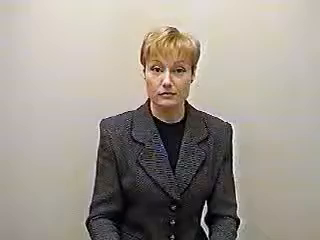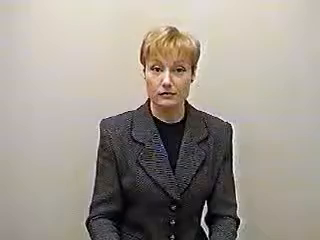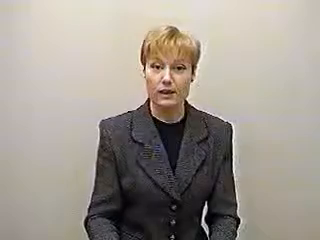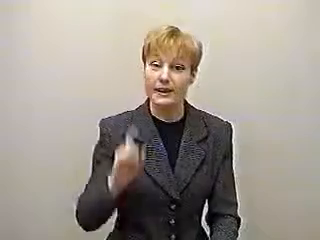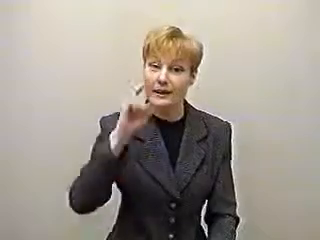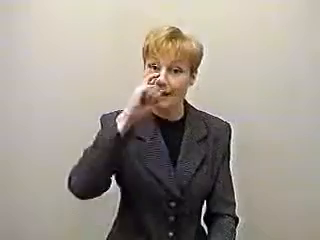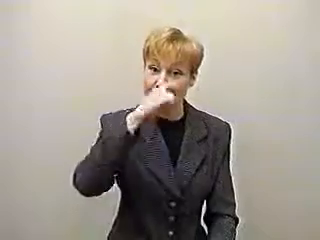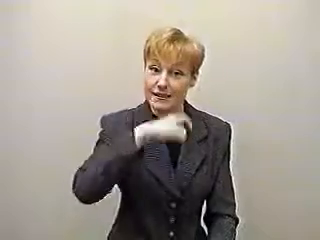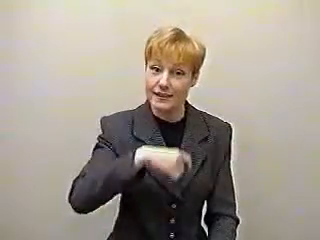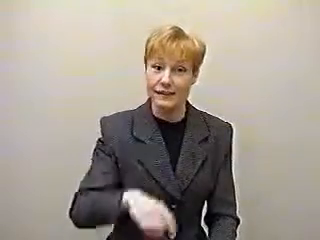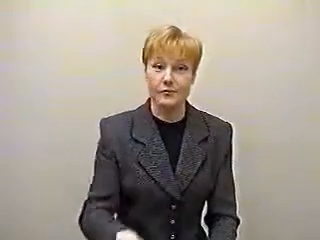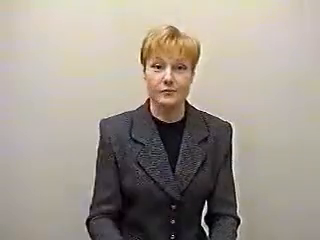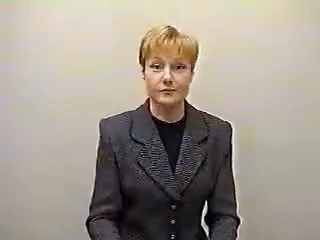кислый